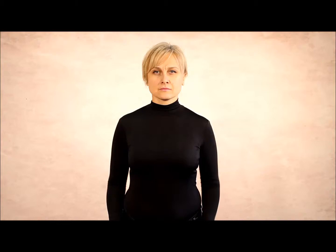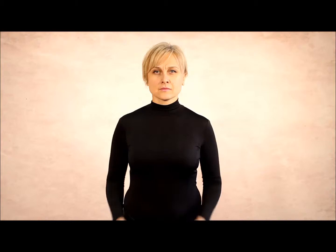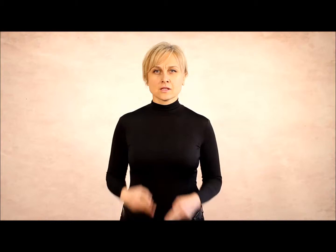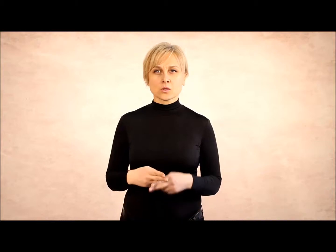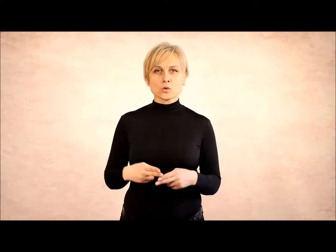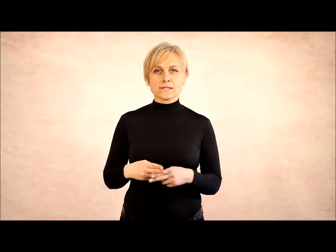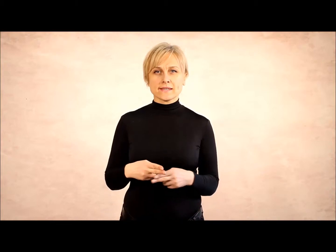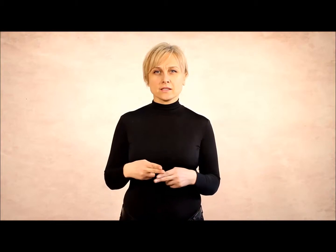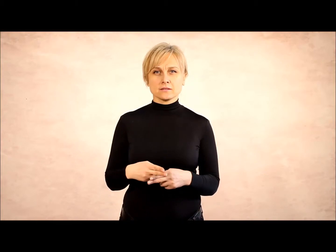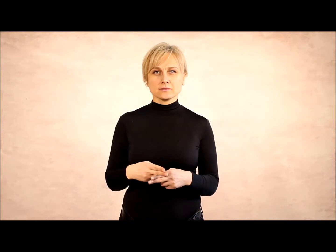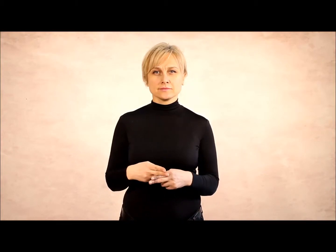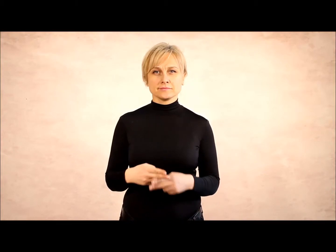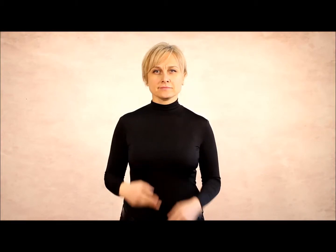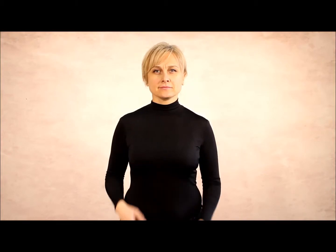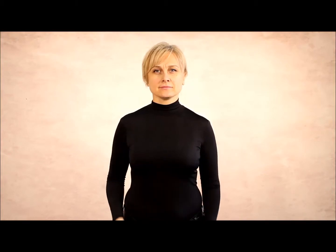Cutit